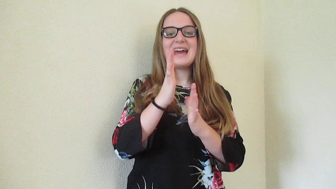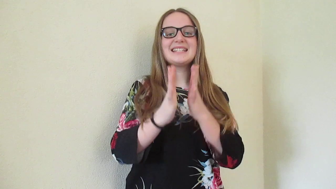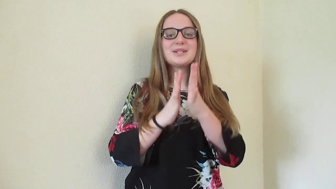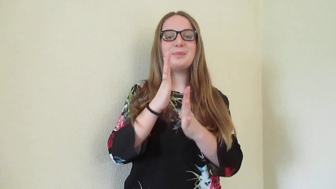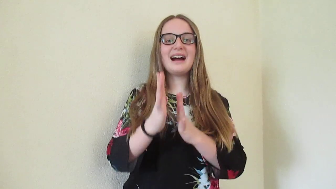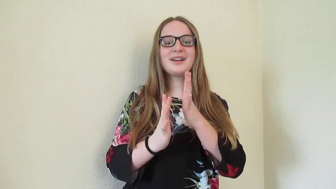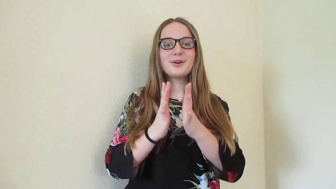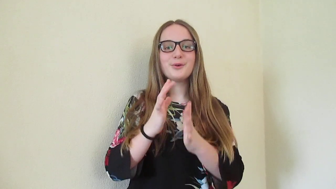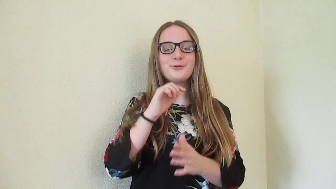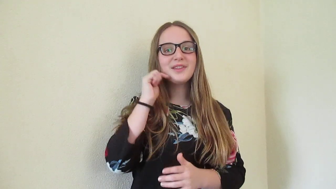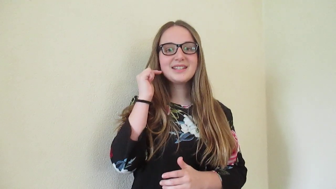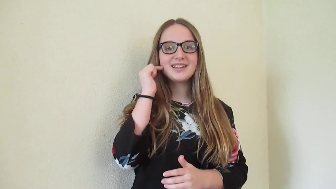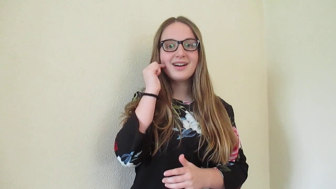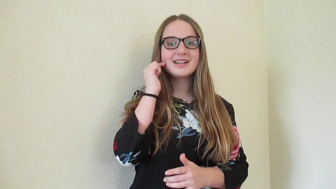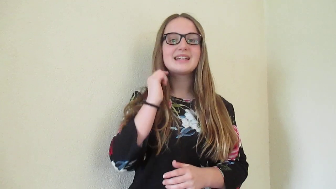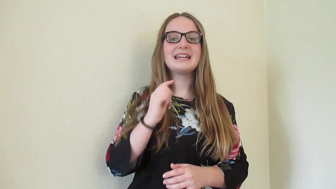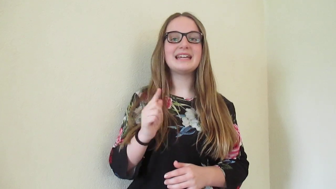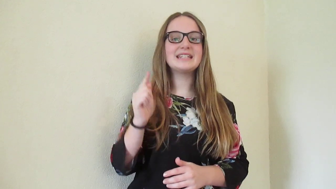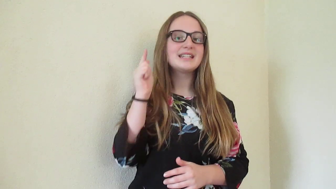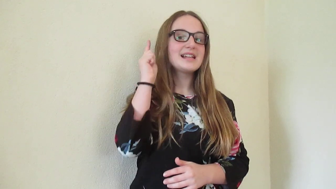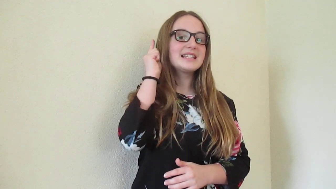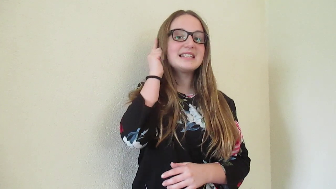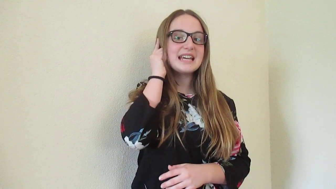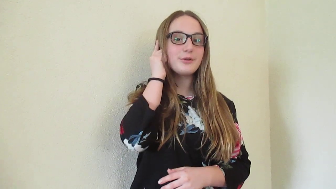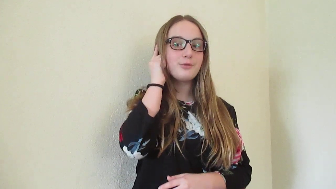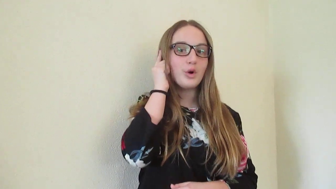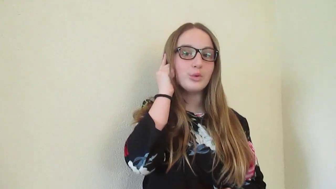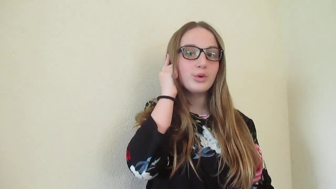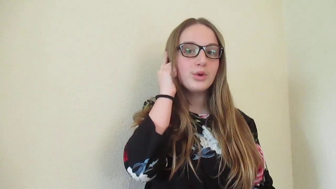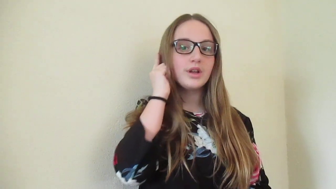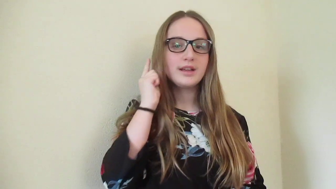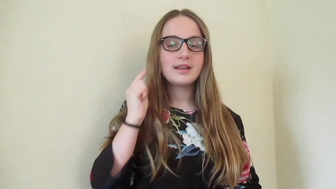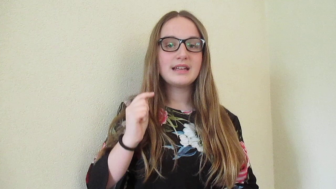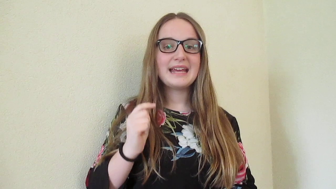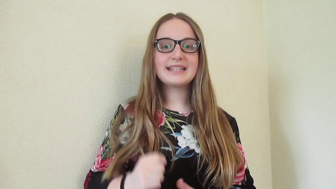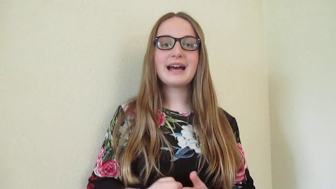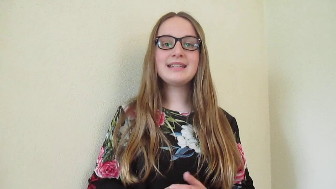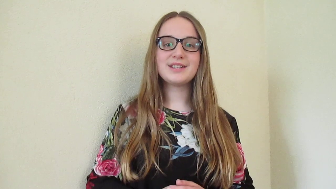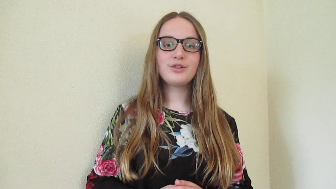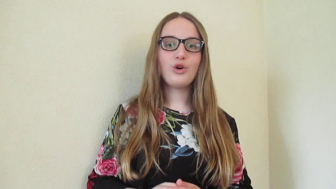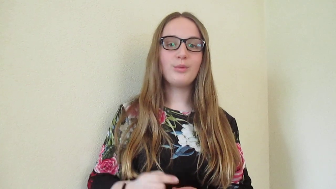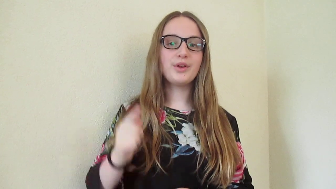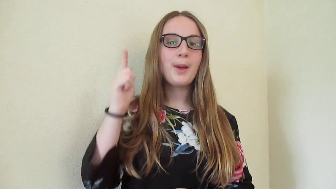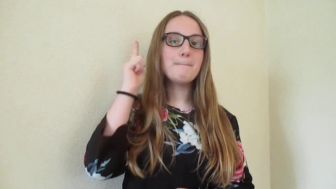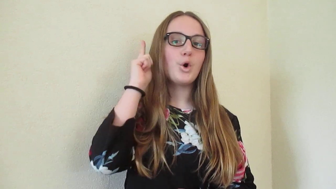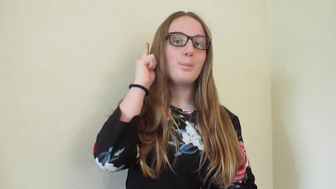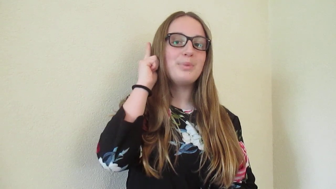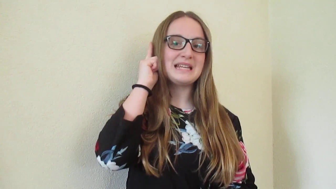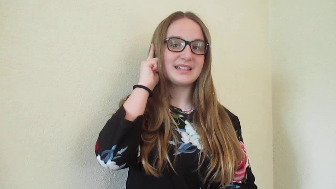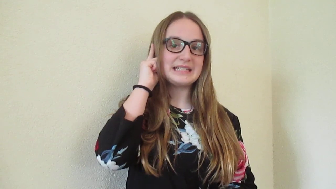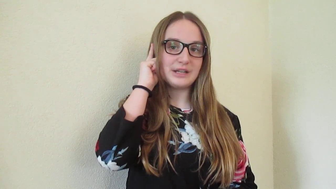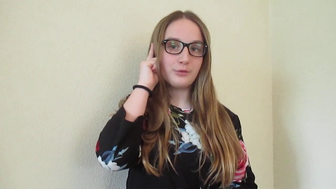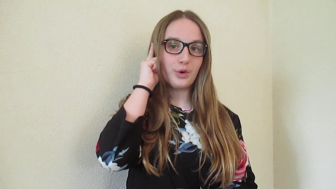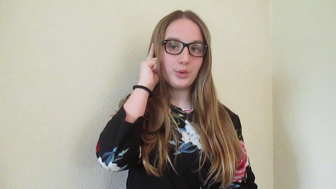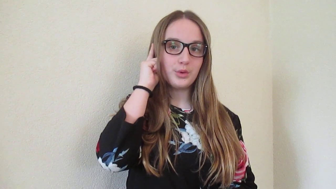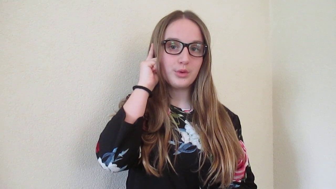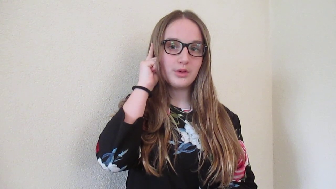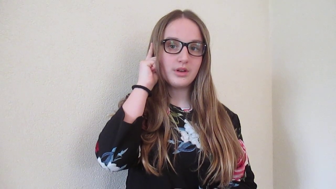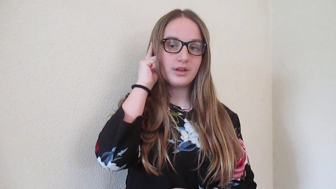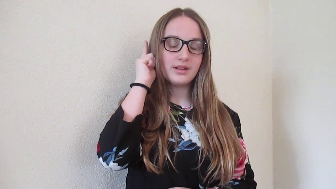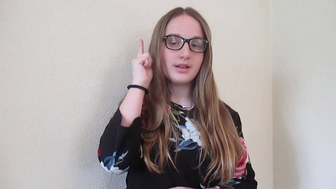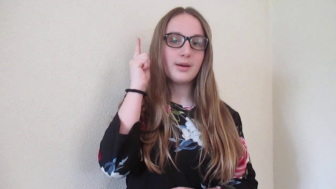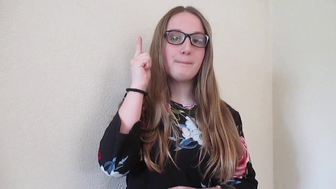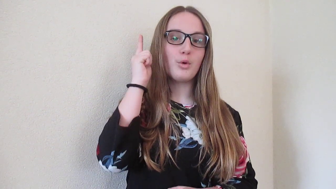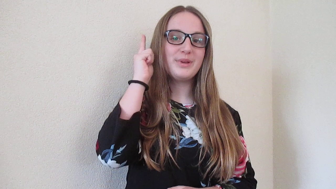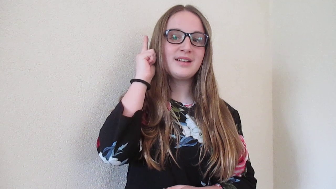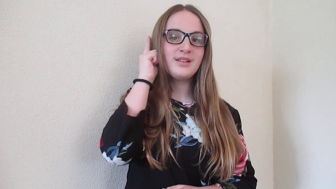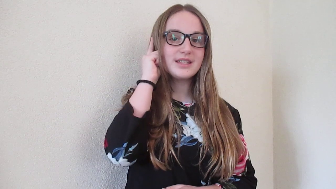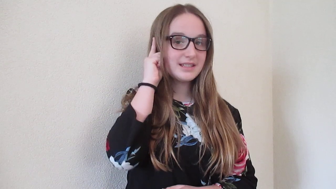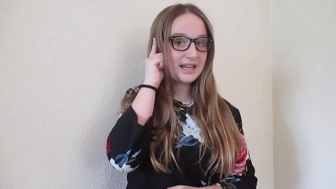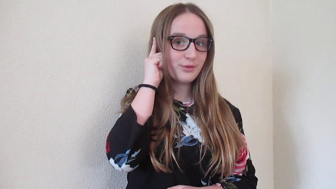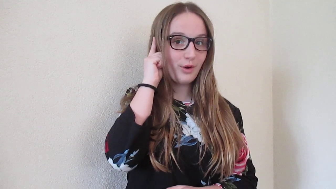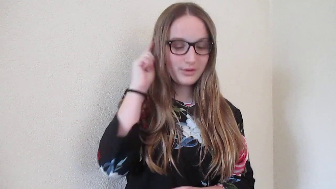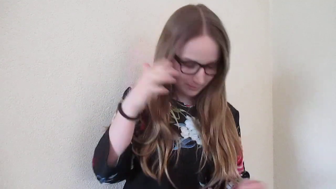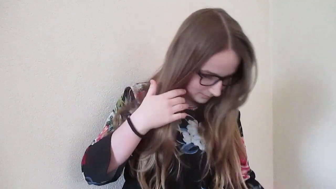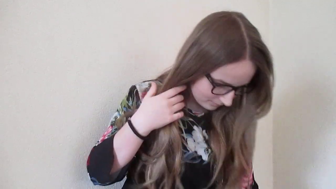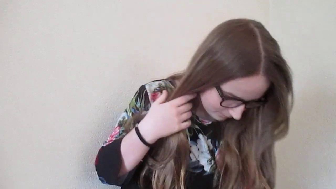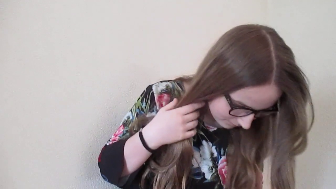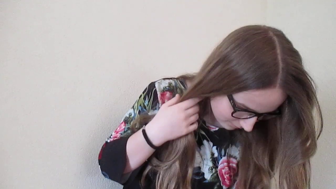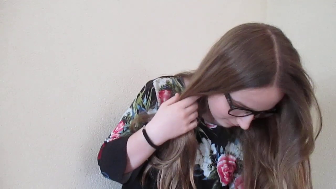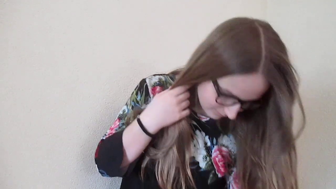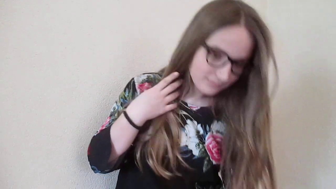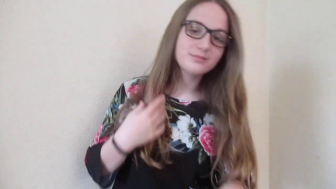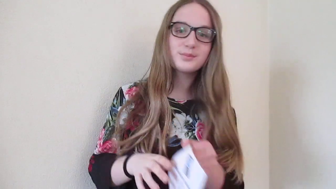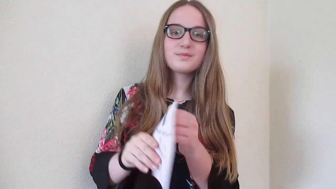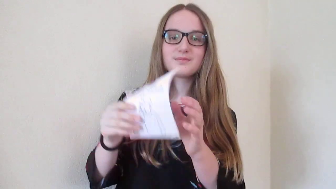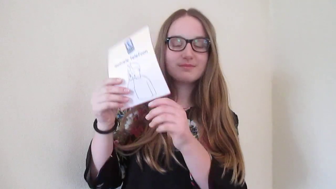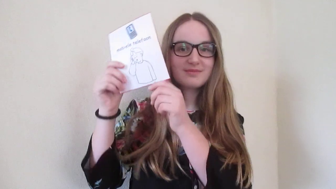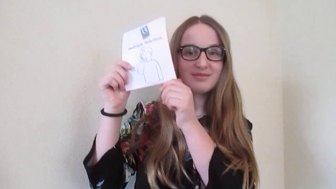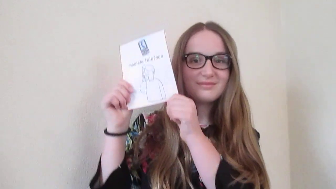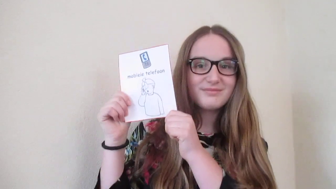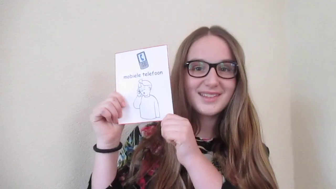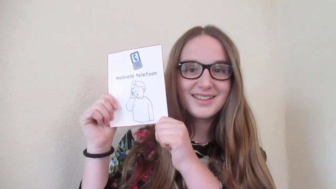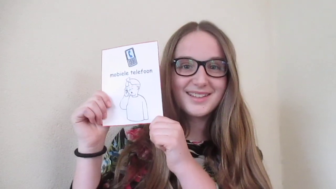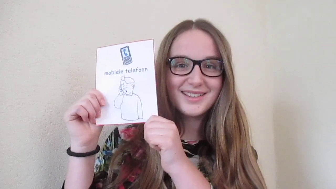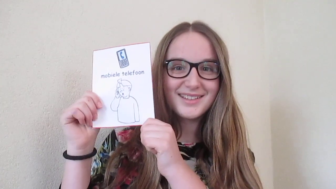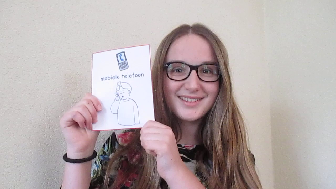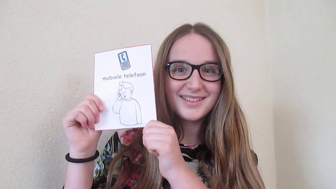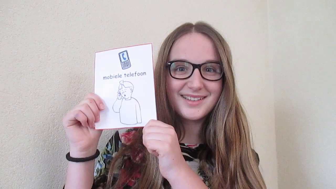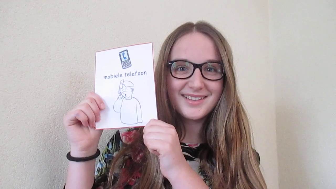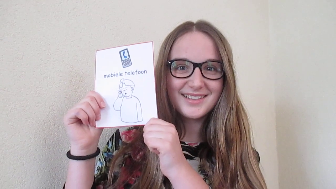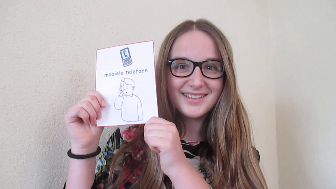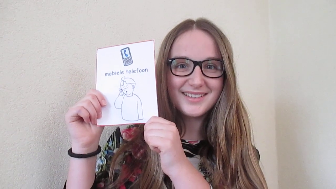mobiele telefoon